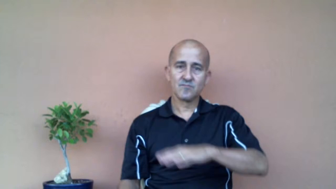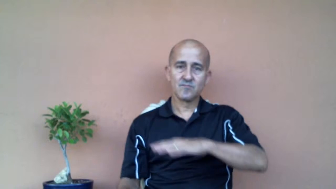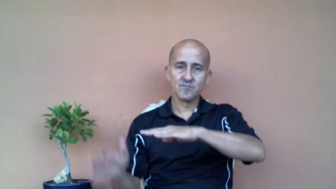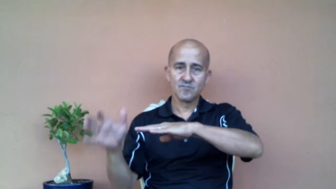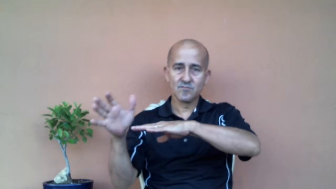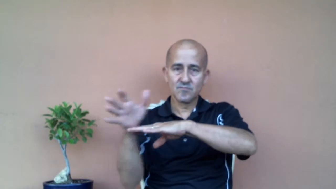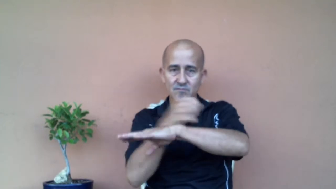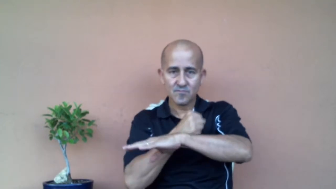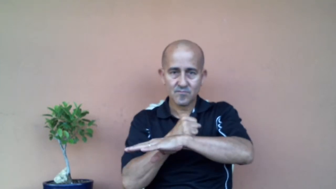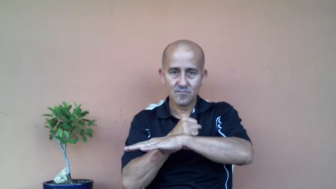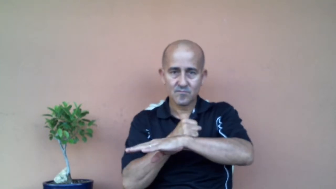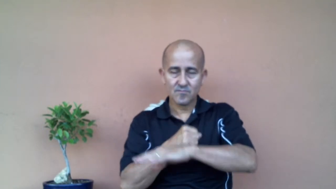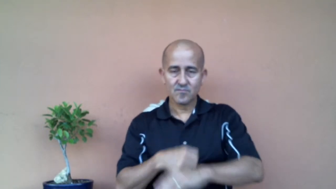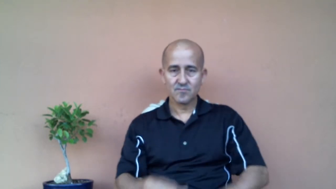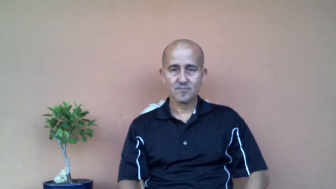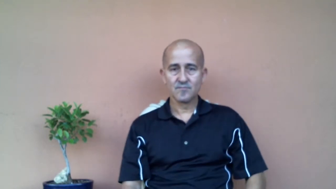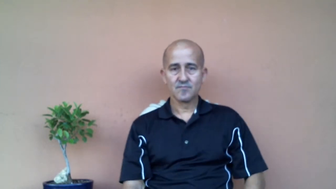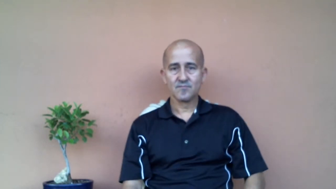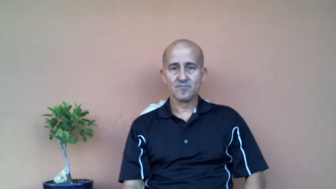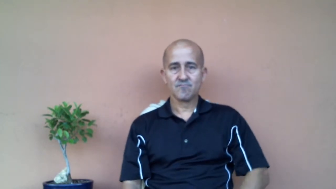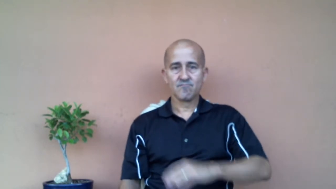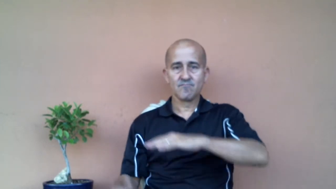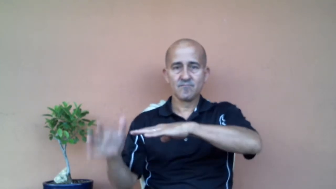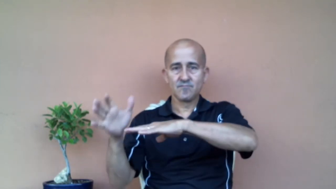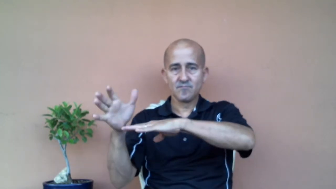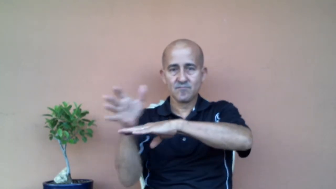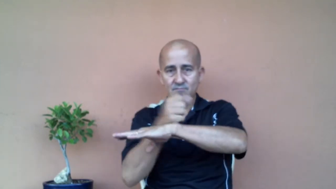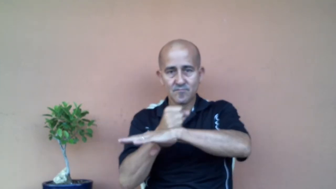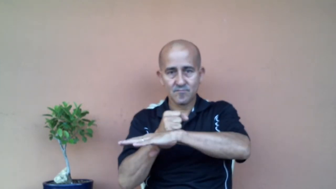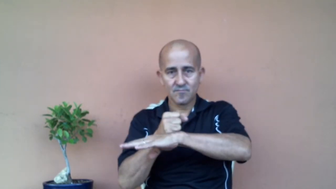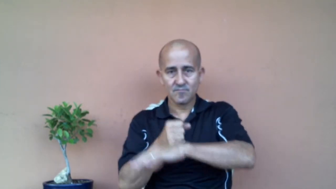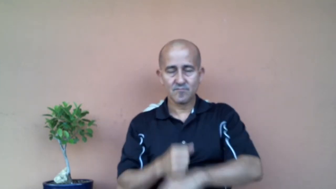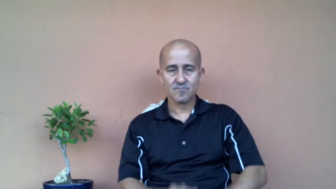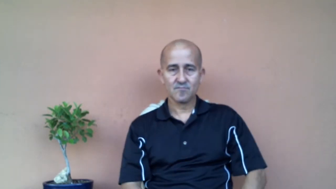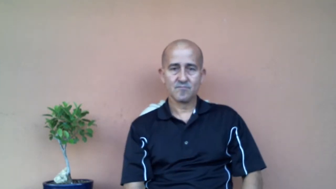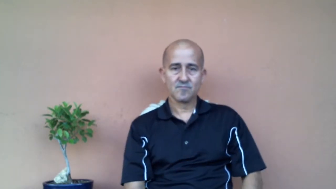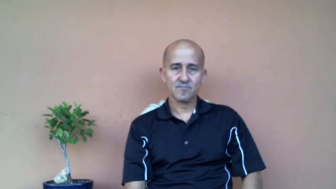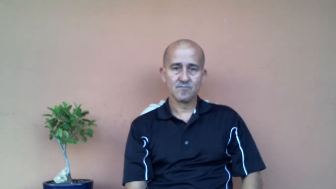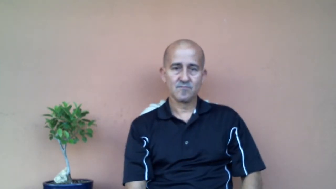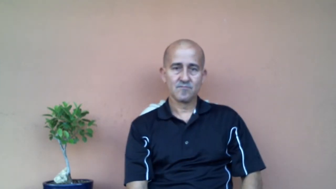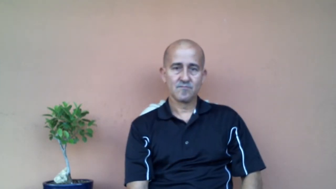mosca